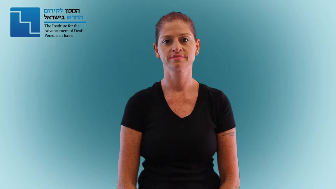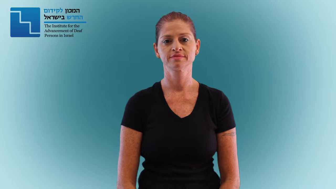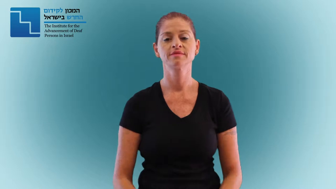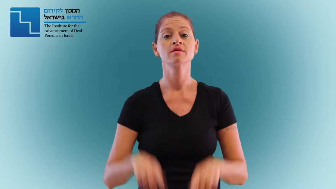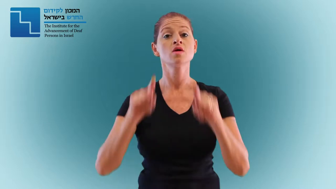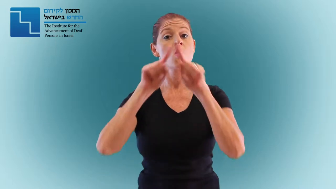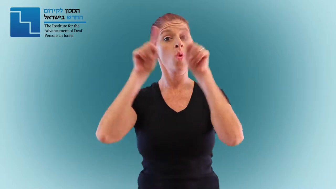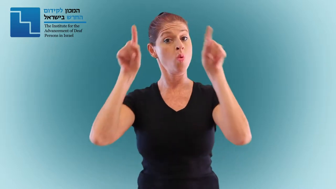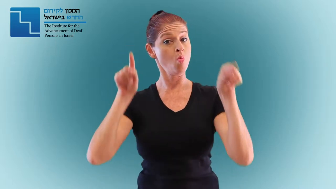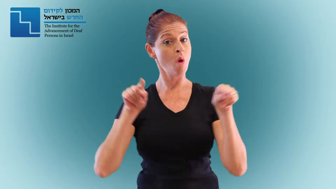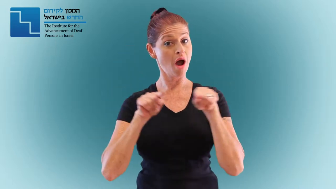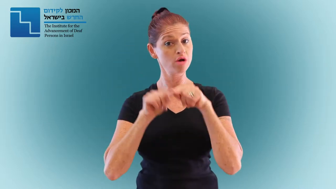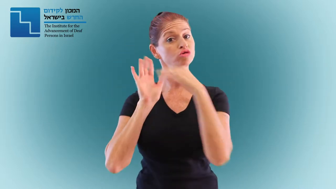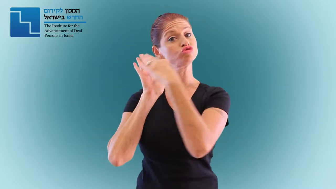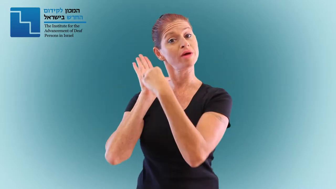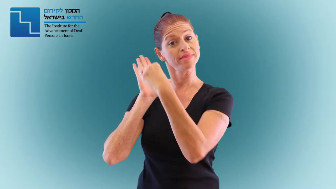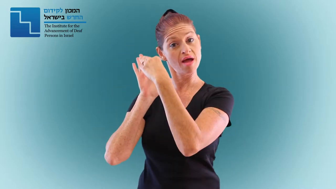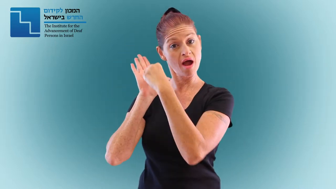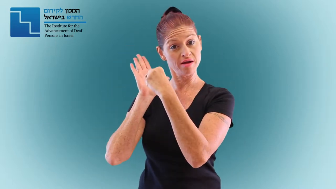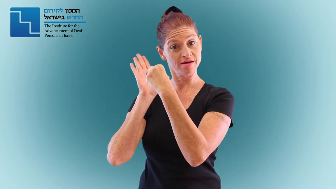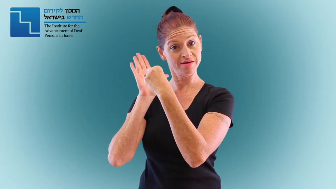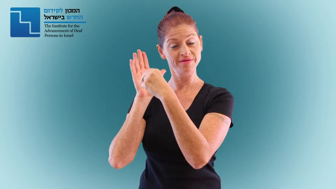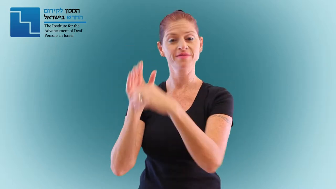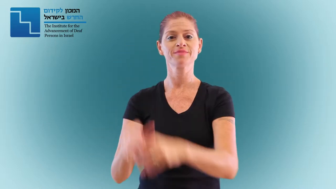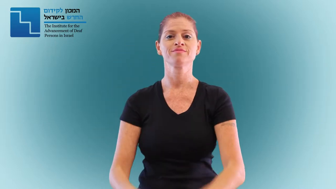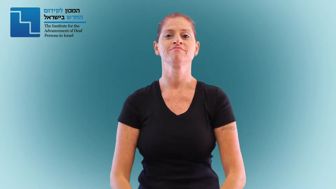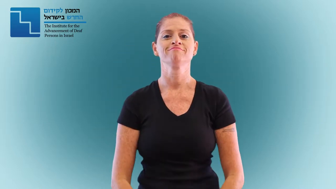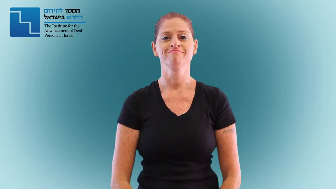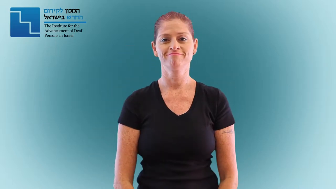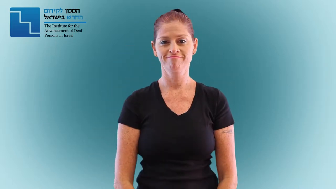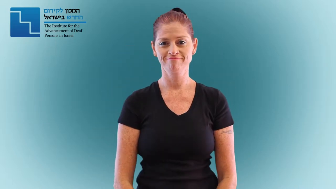לוח שנה